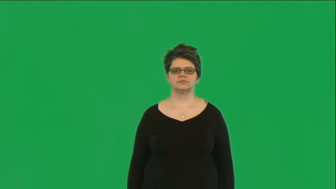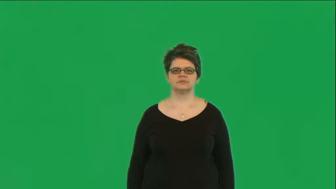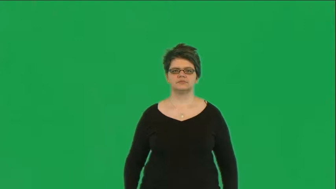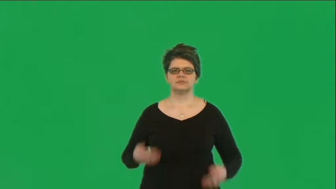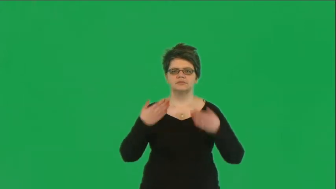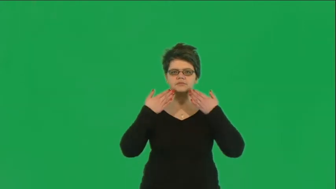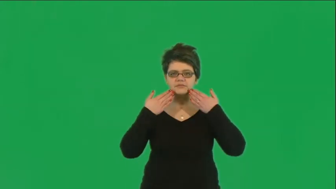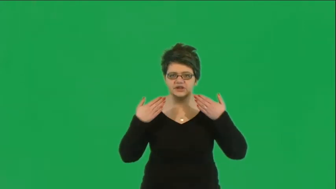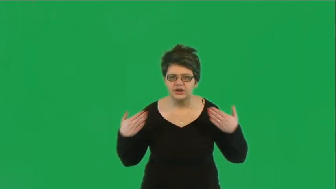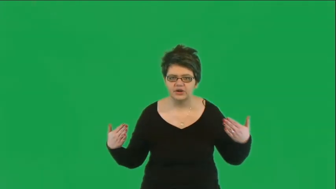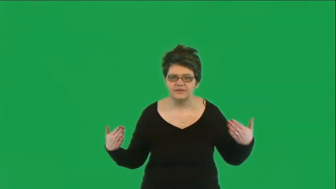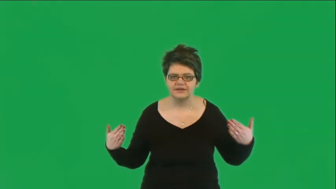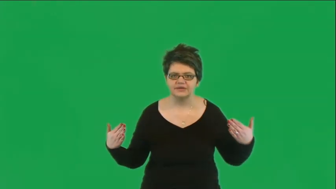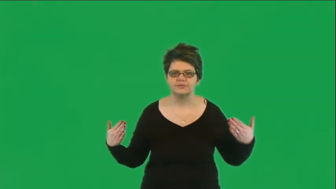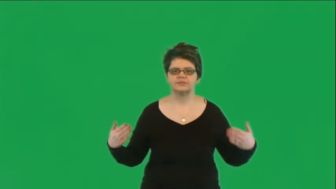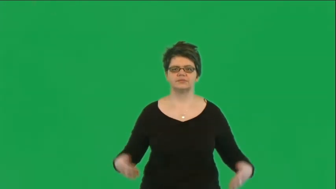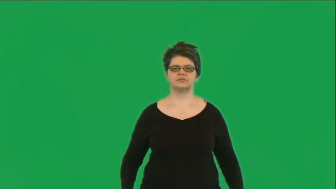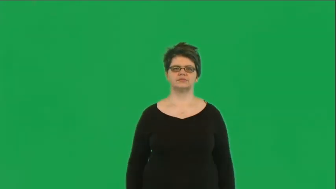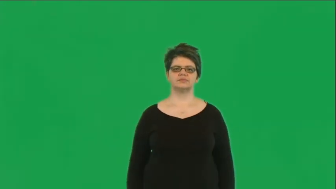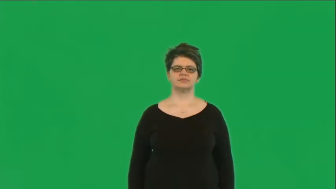dziękować